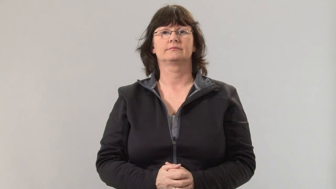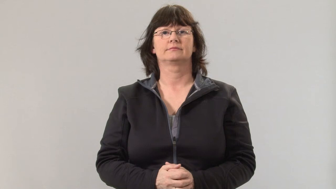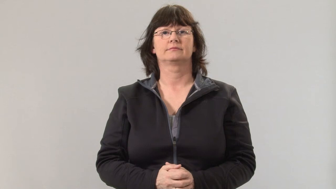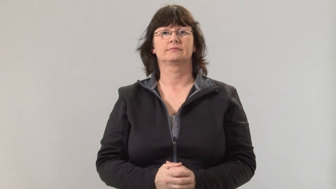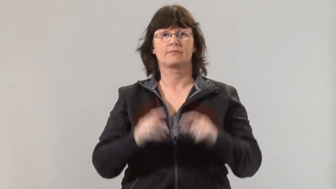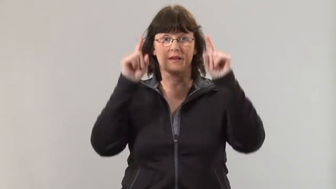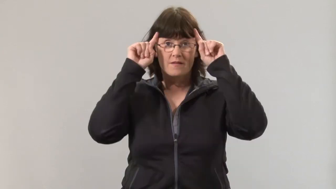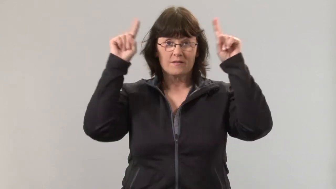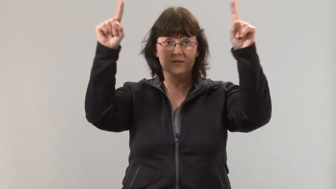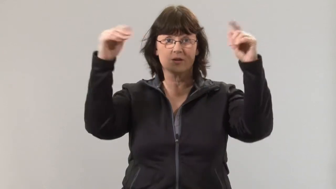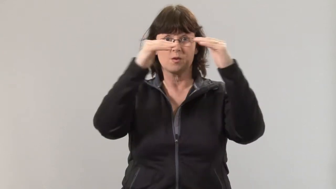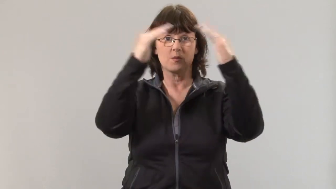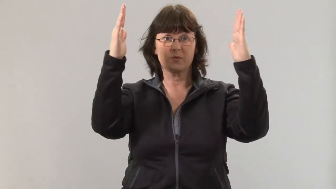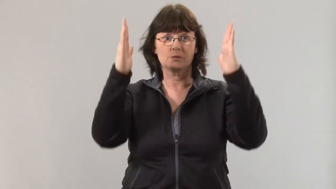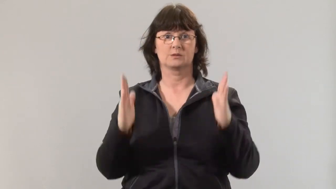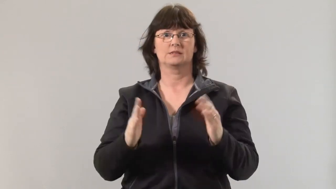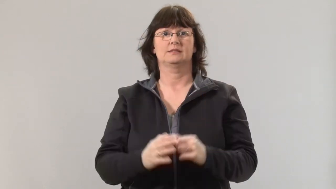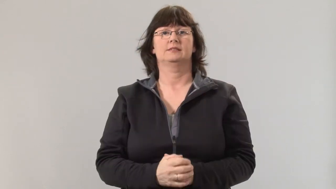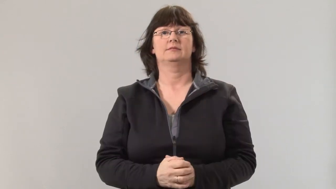Fjós